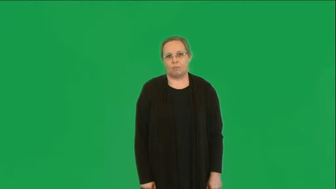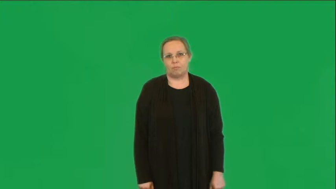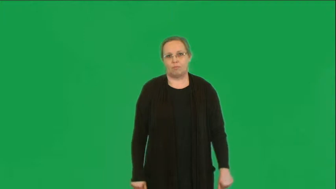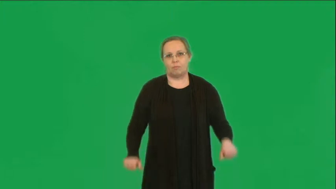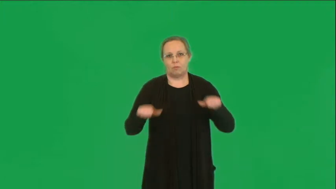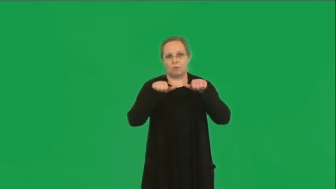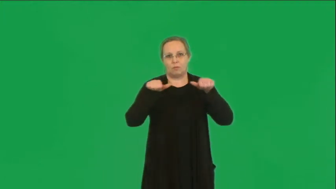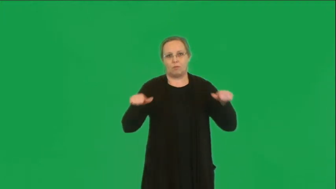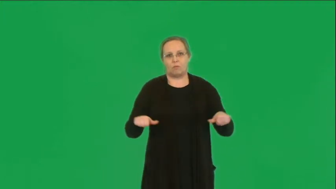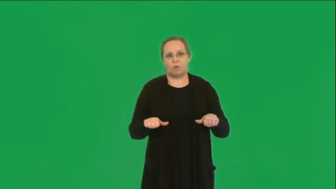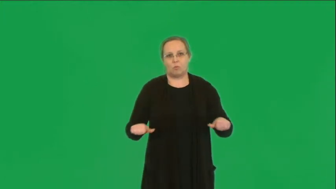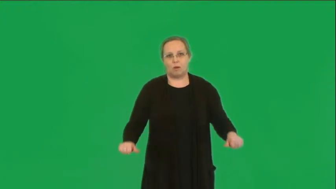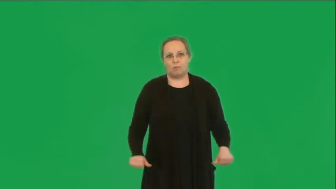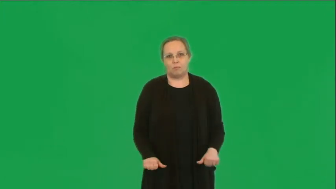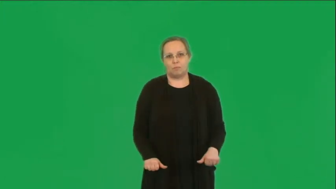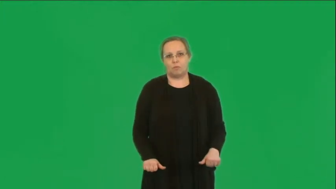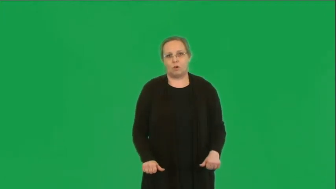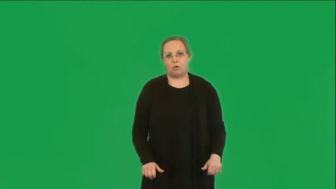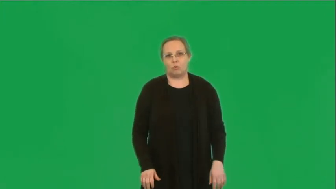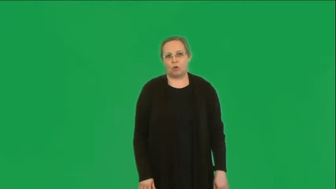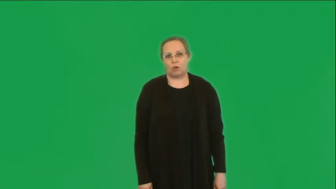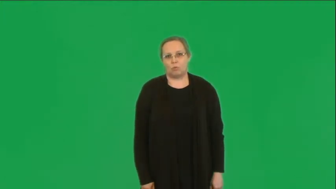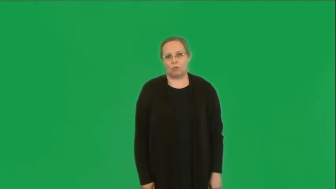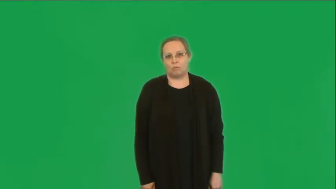forma kształt